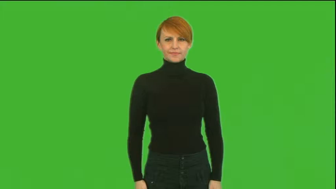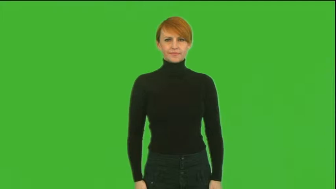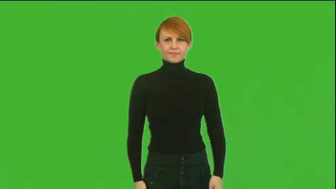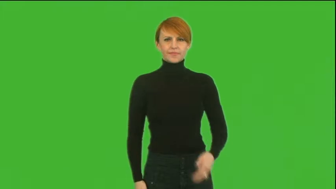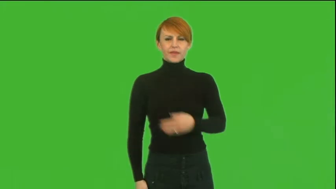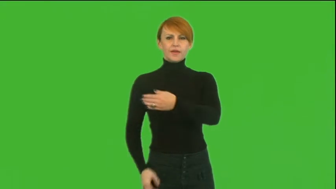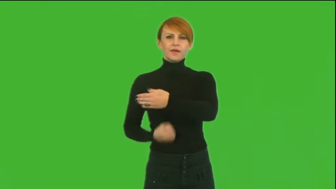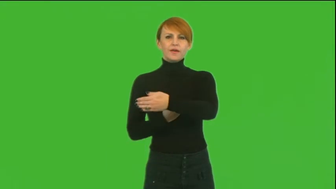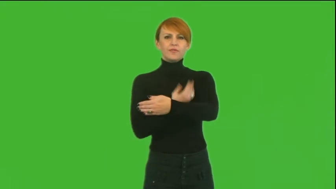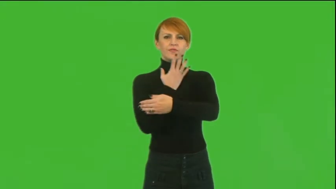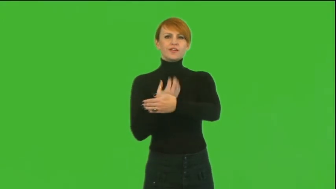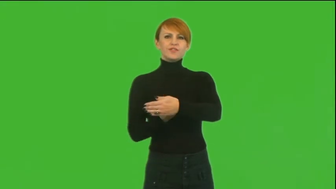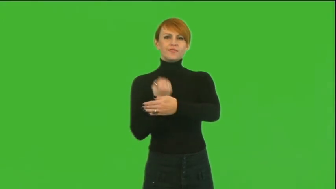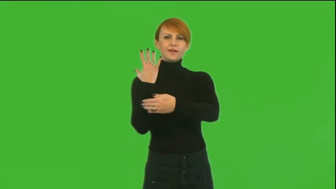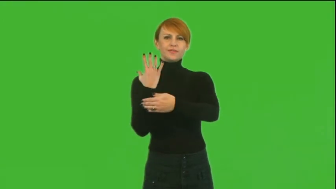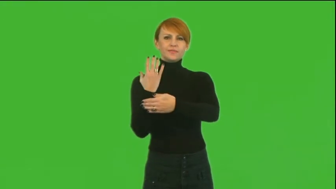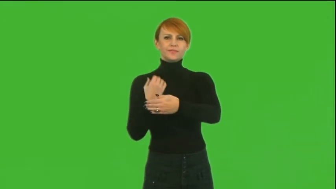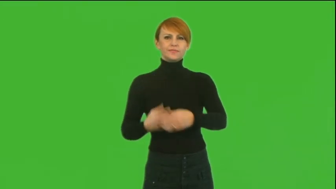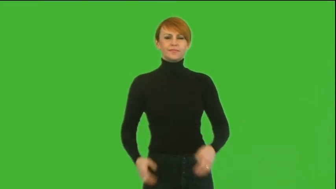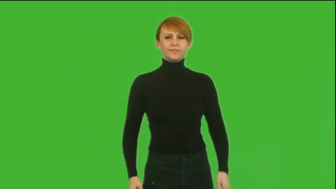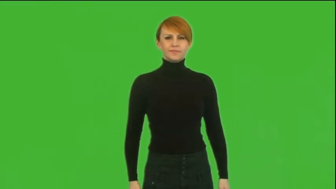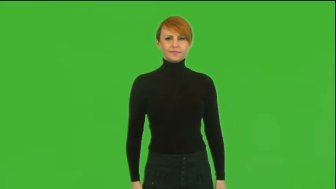warzywa